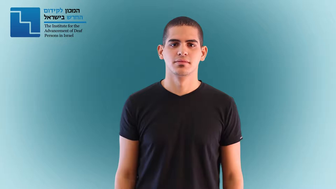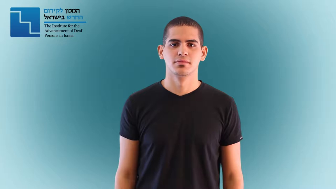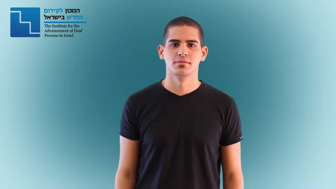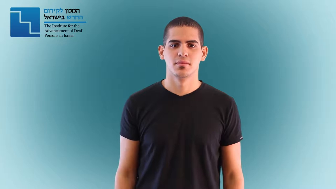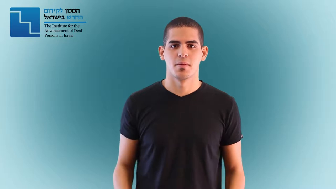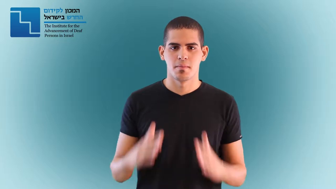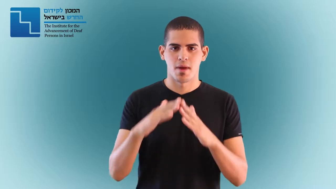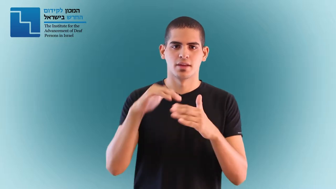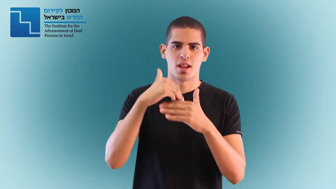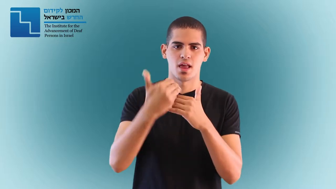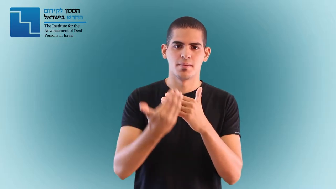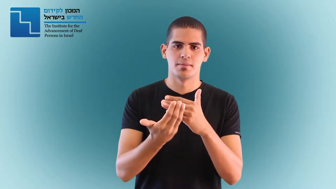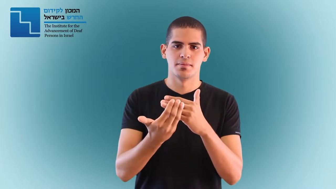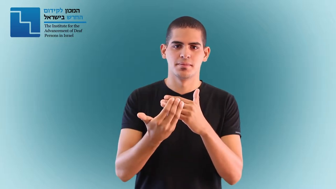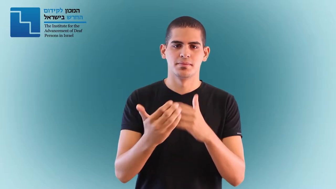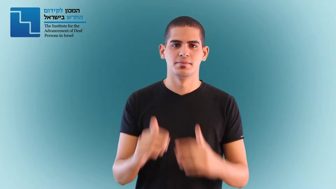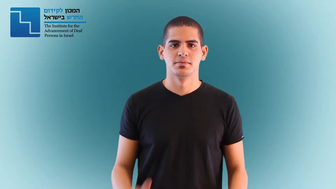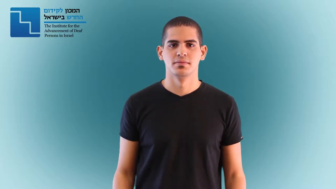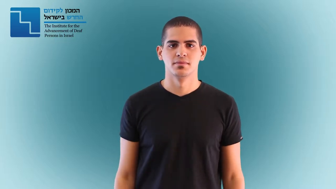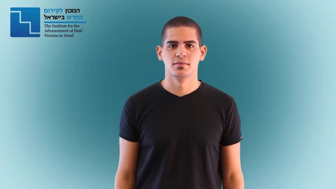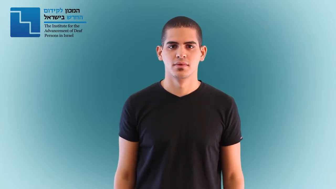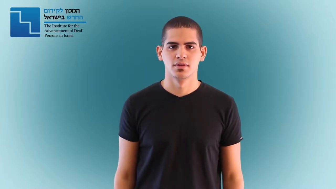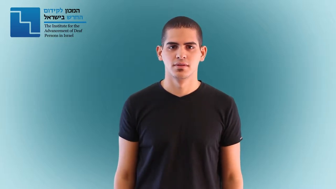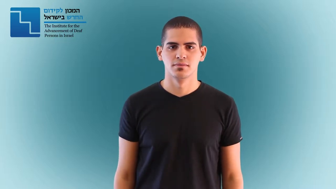בית לחם